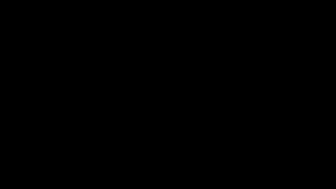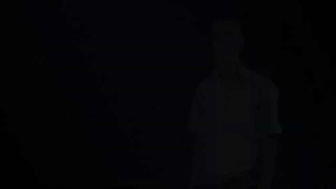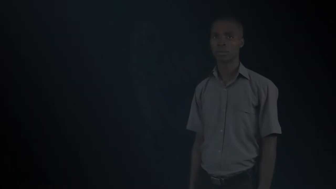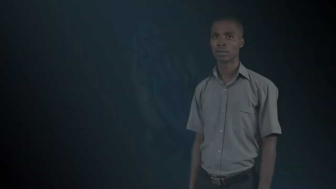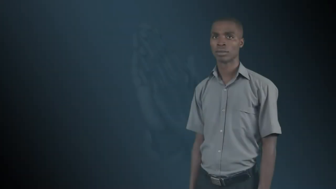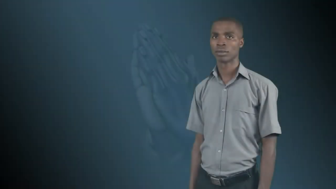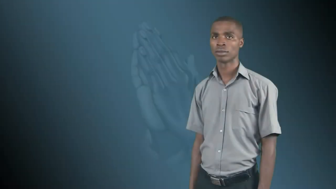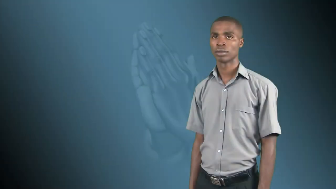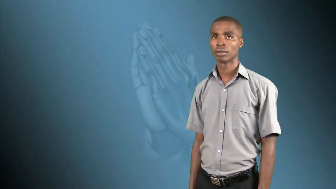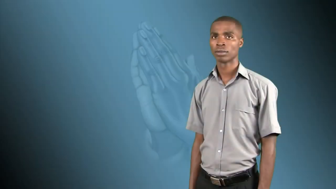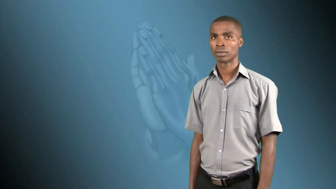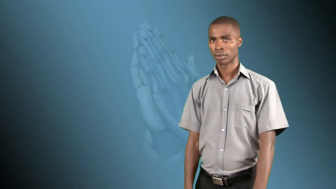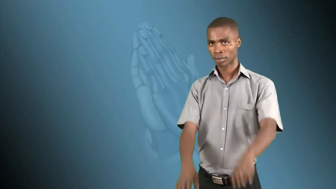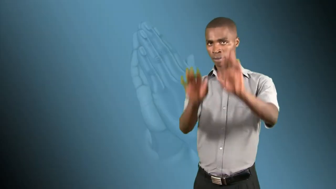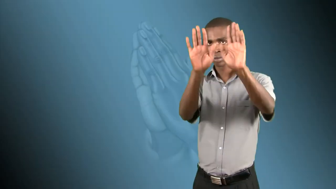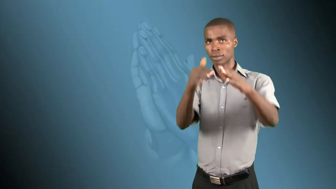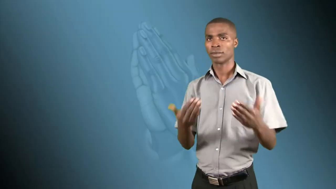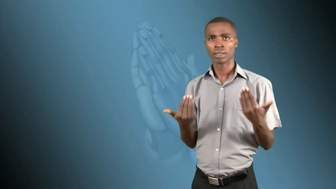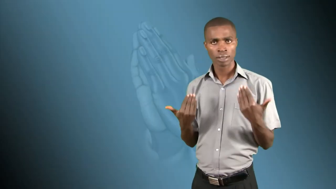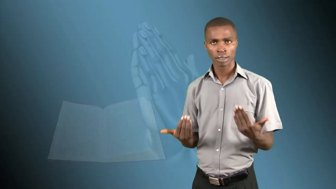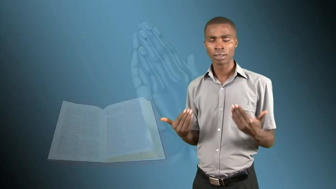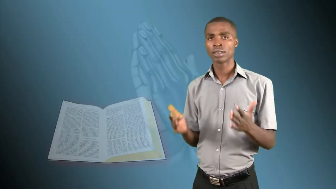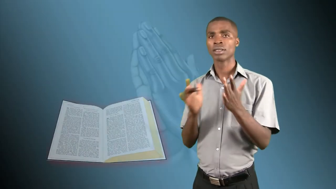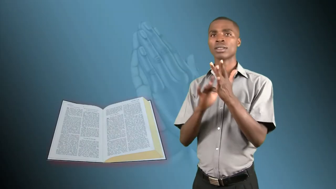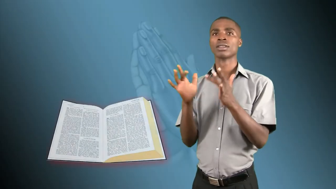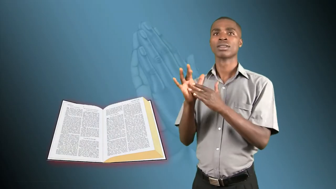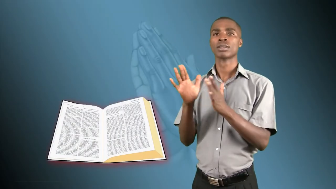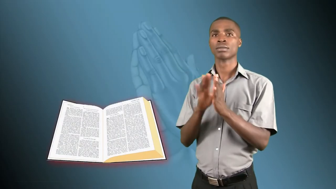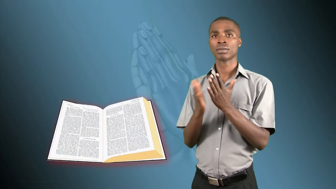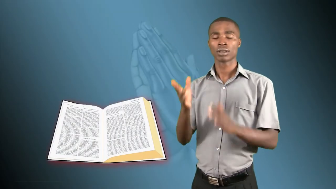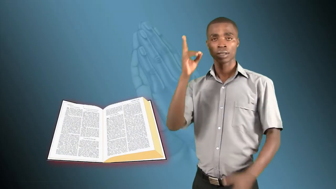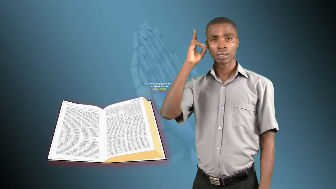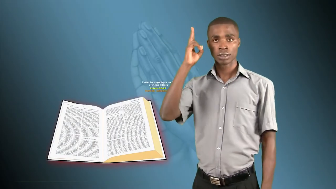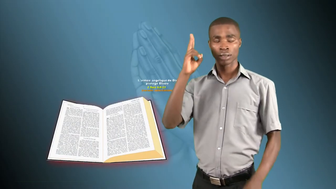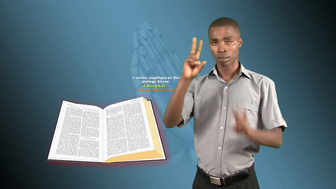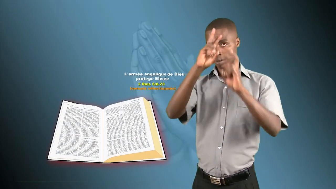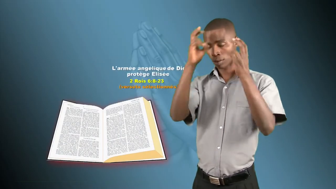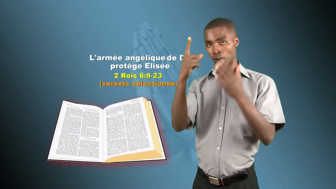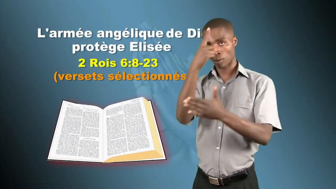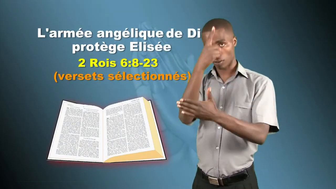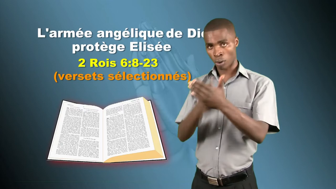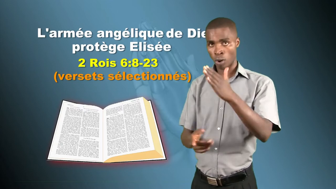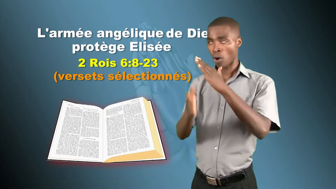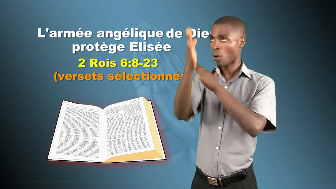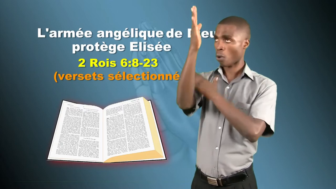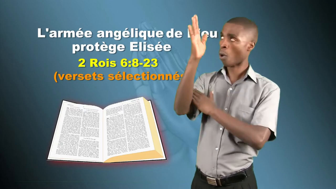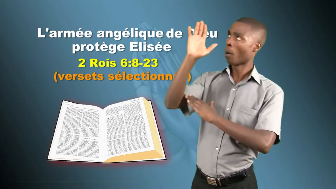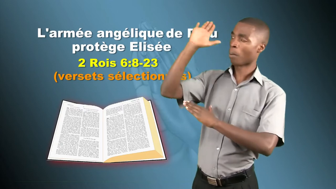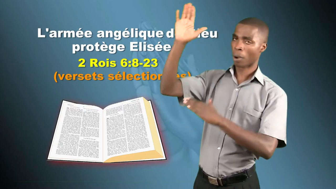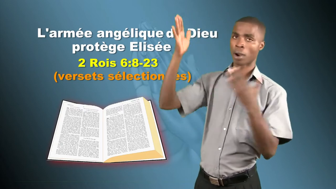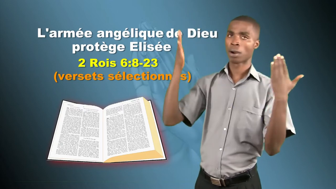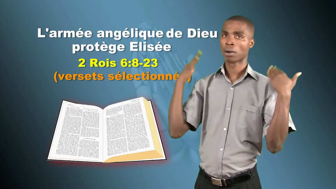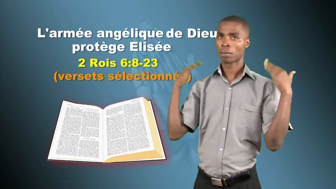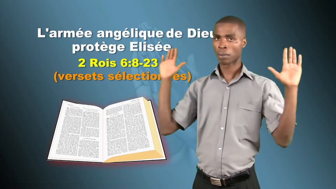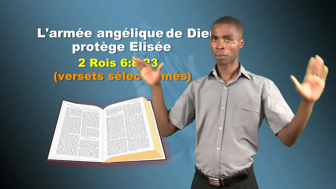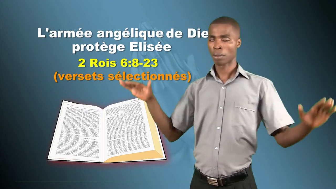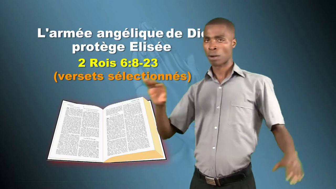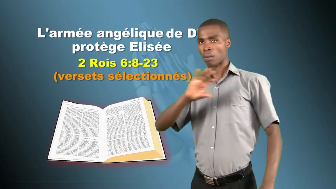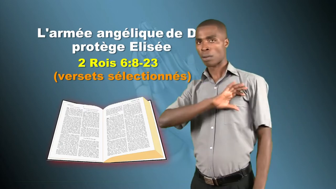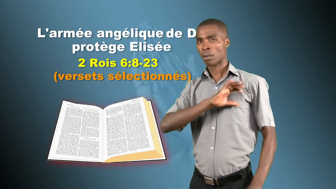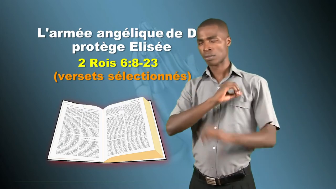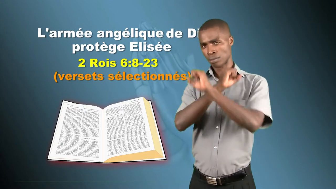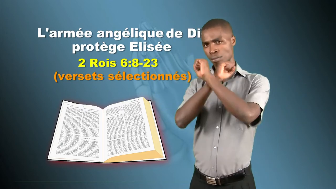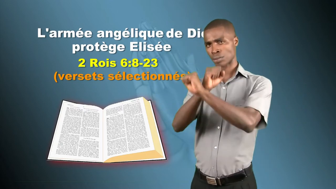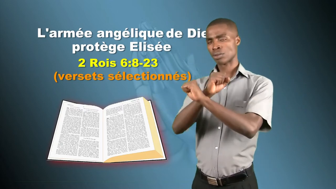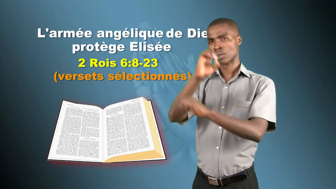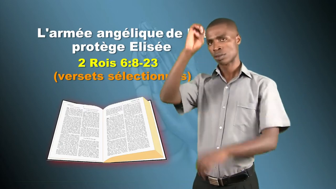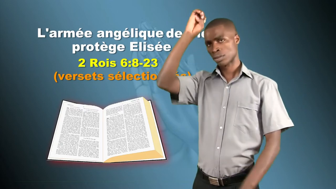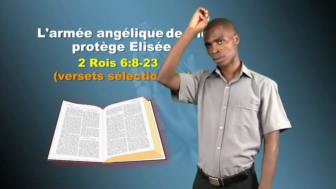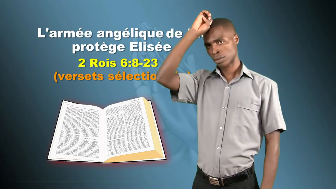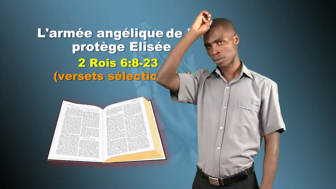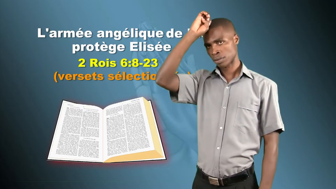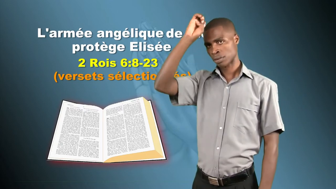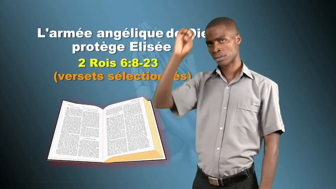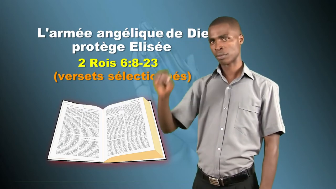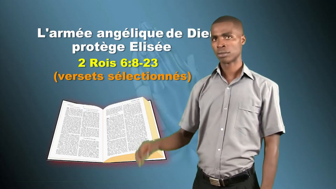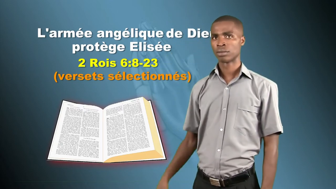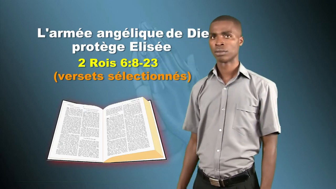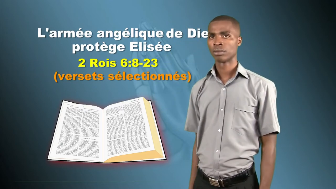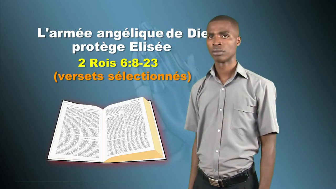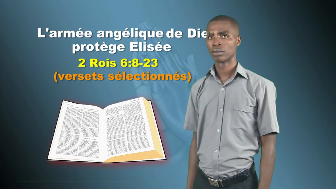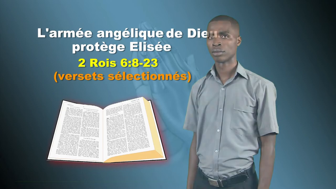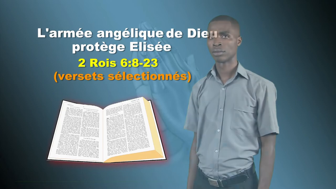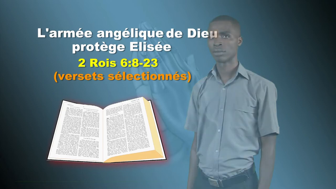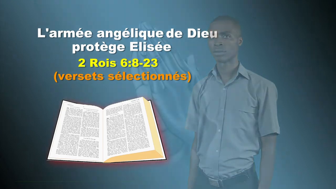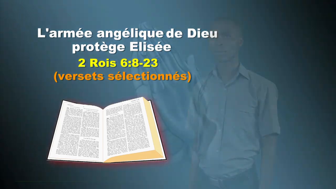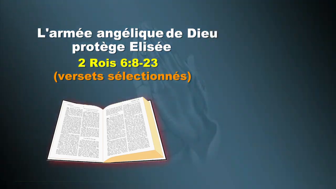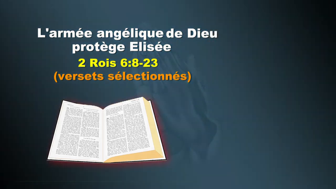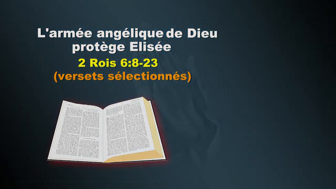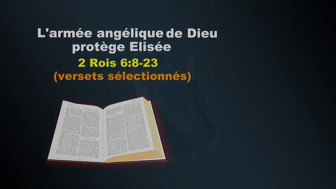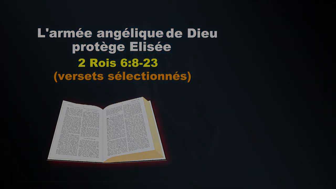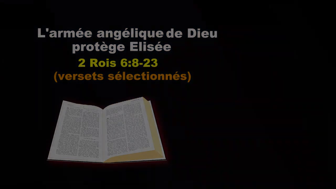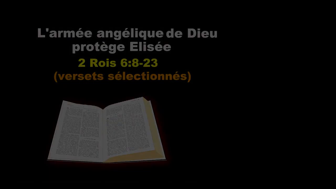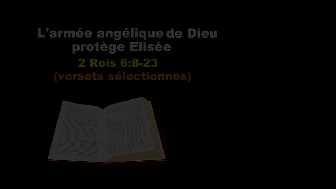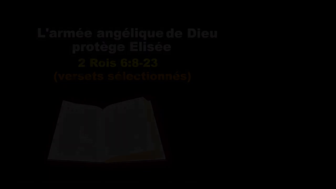L'armée angélique de Dieu protège Elisée